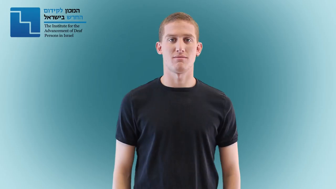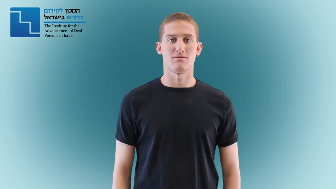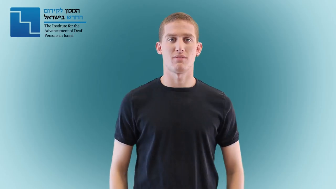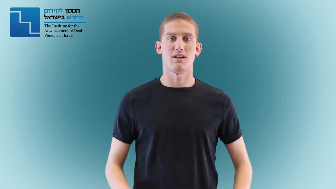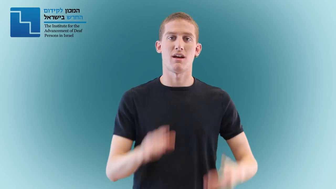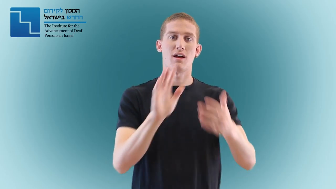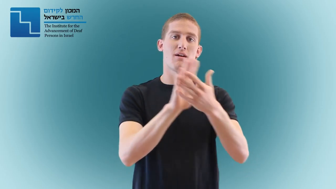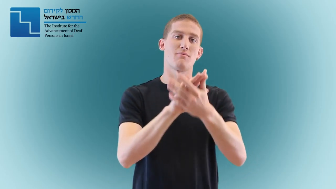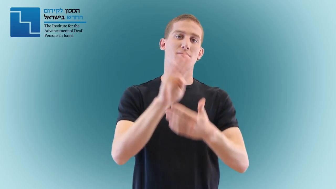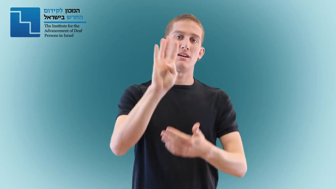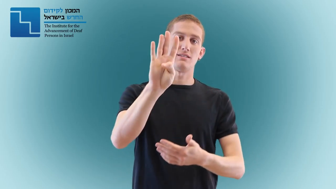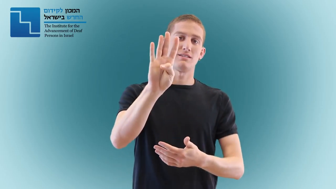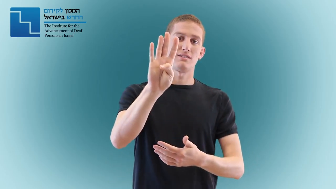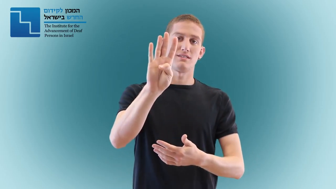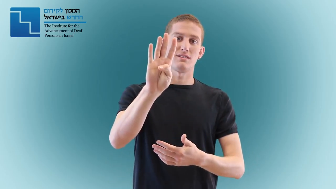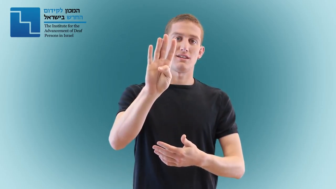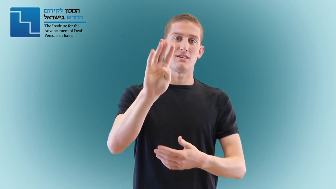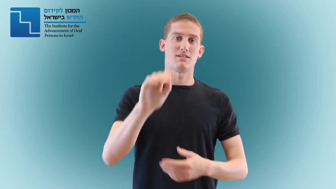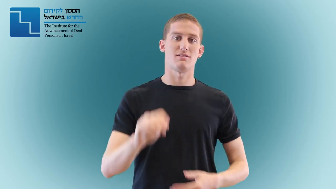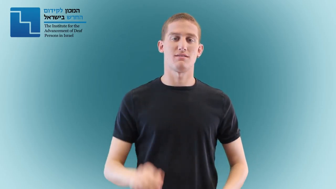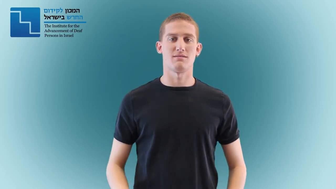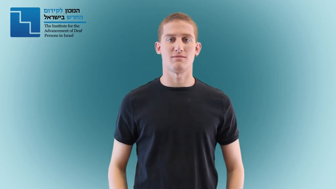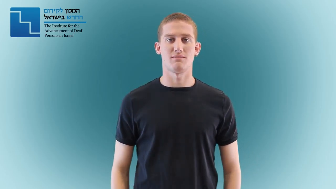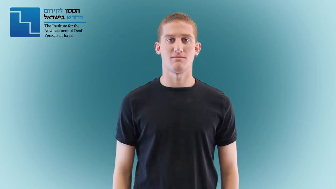ארבע-עשרה